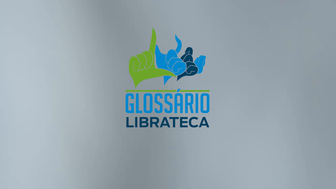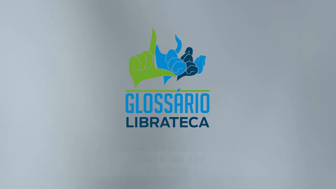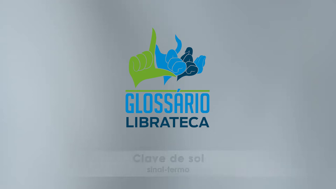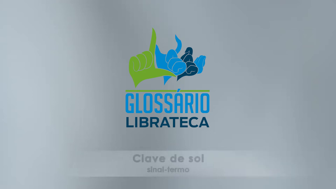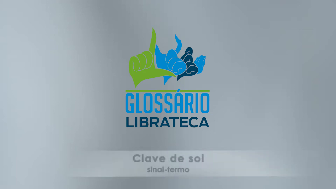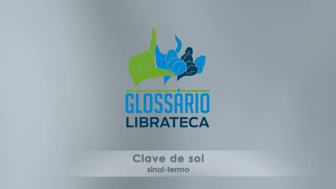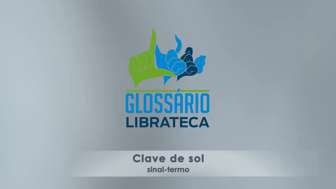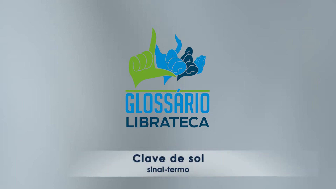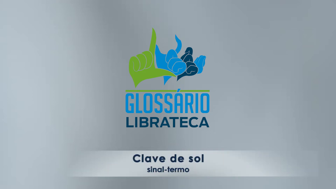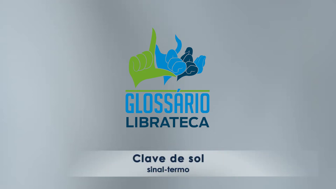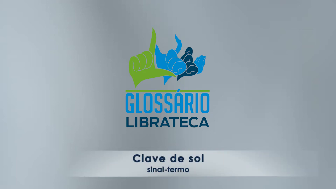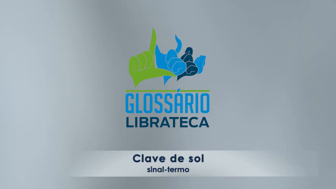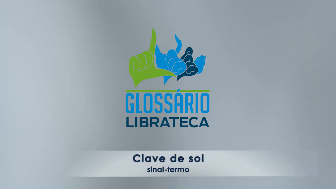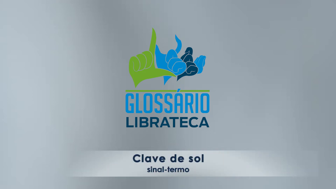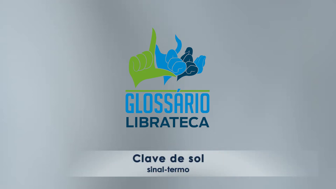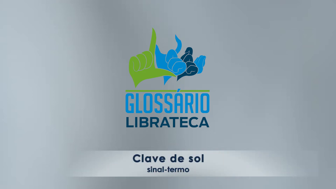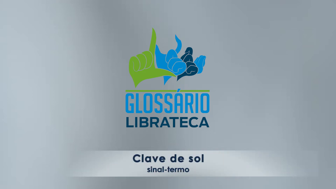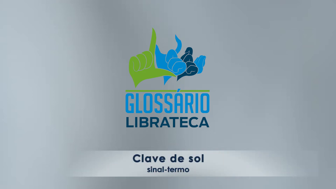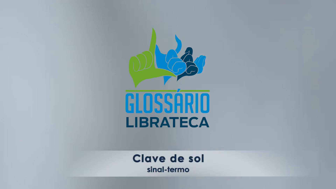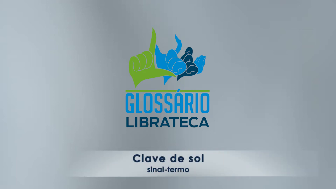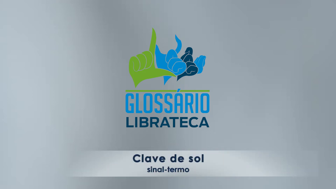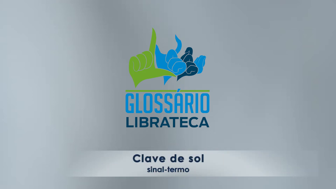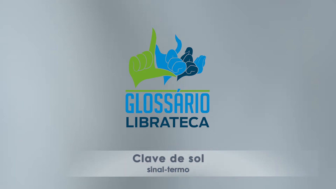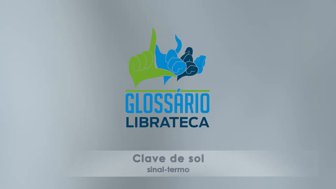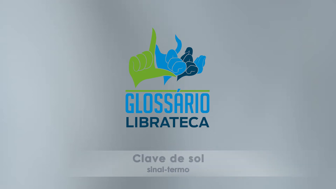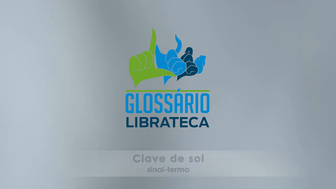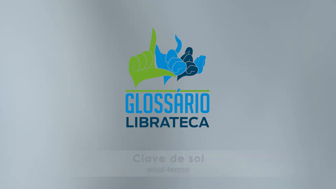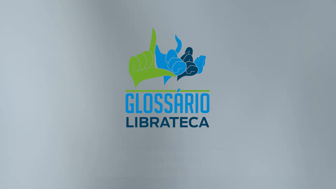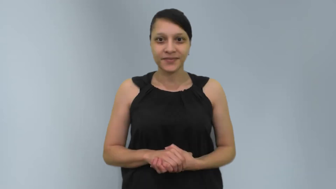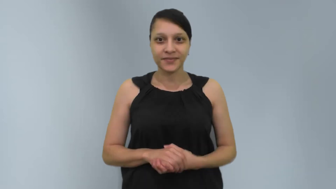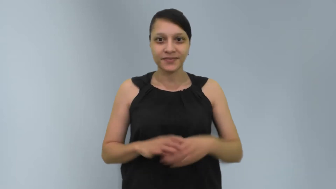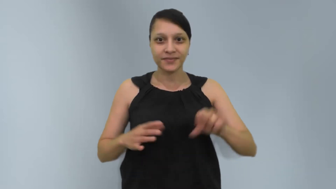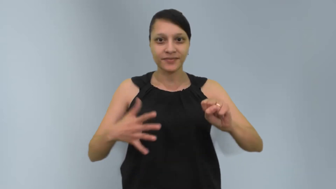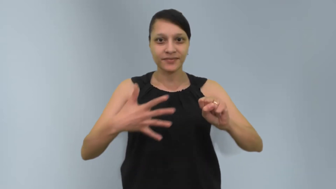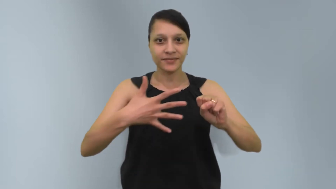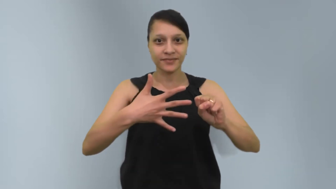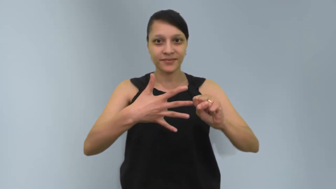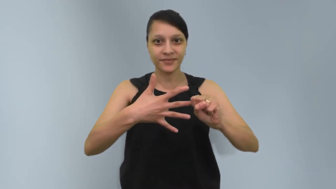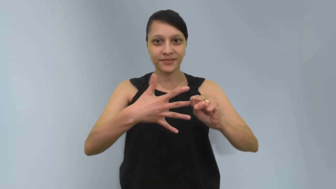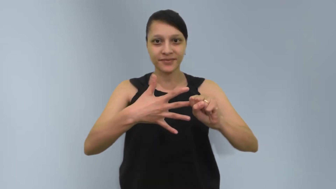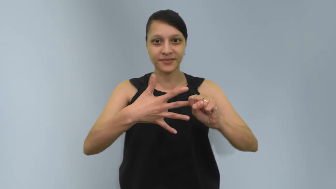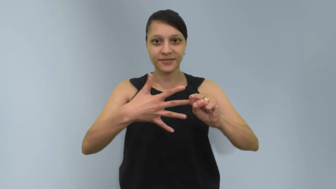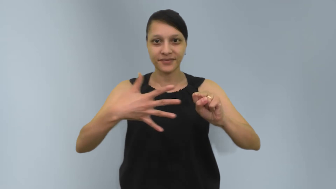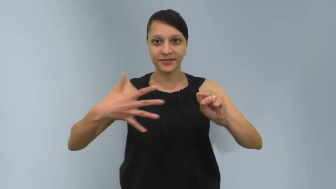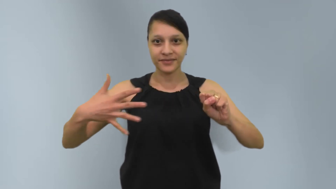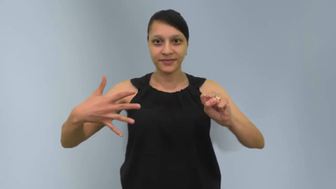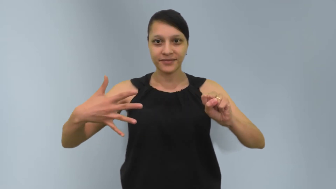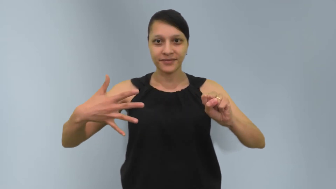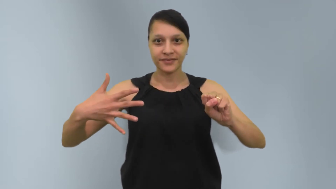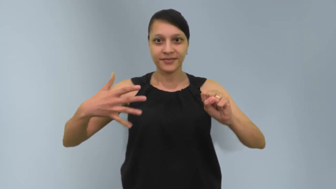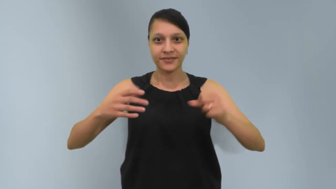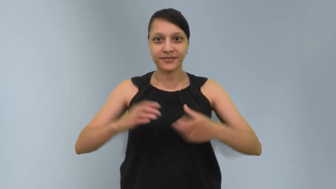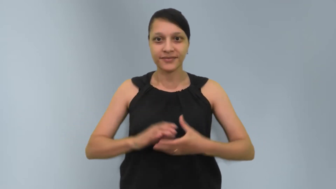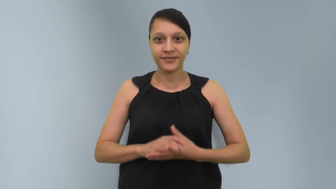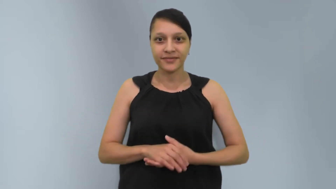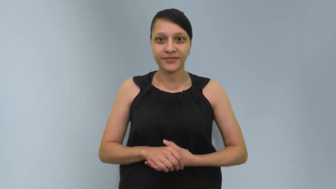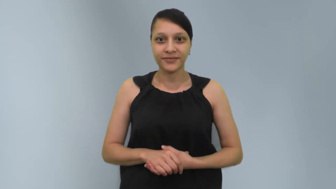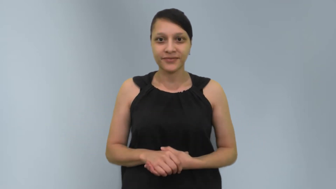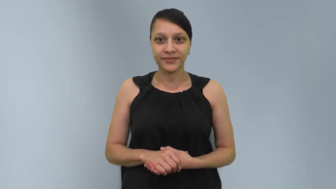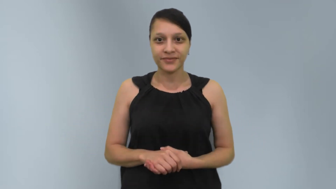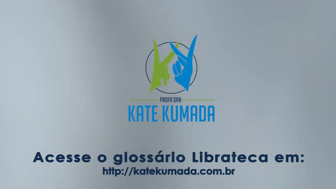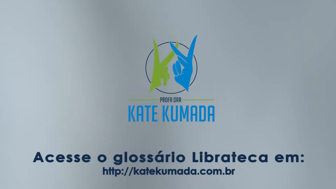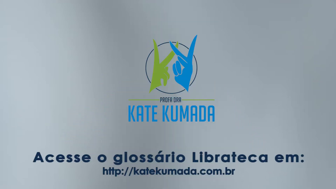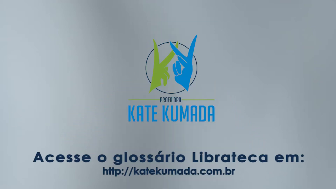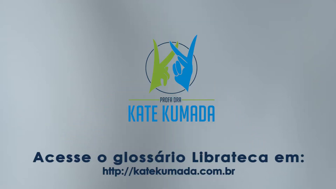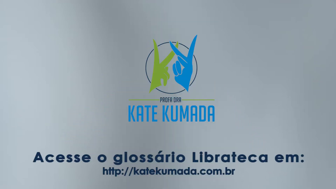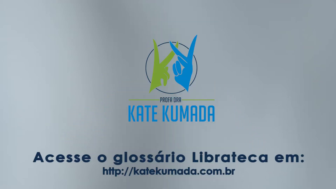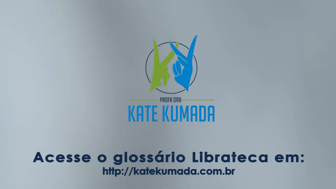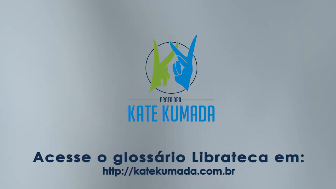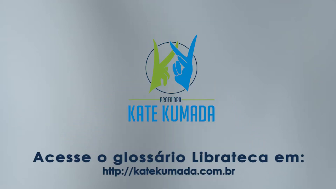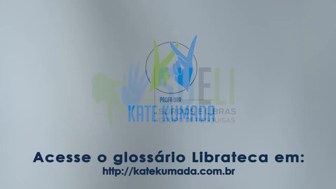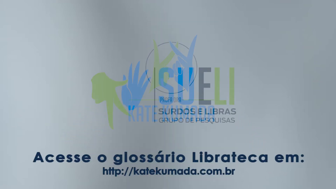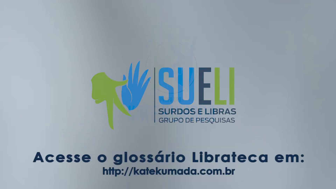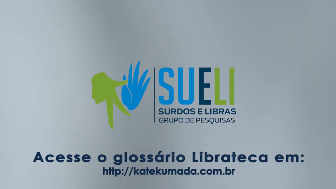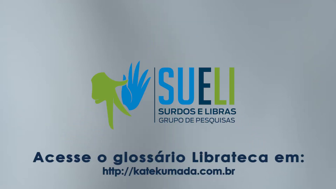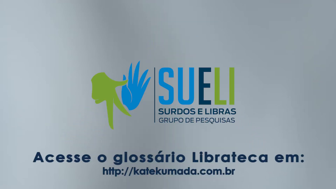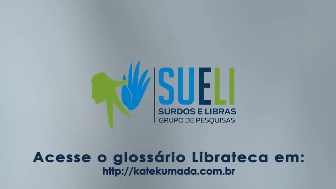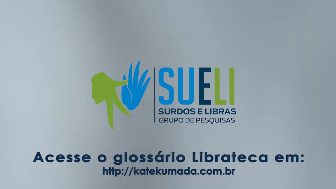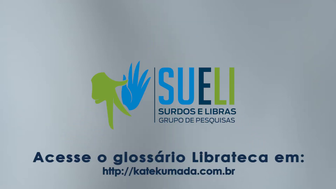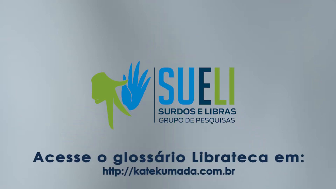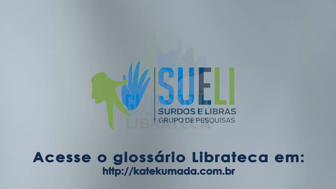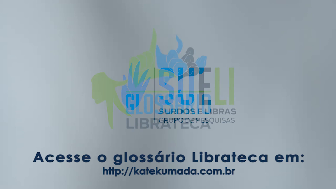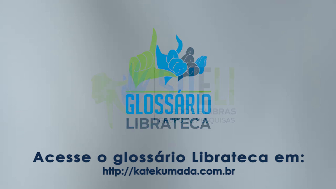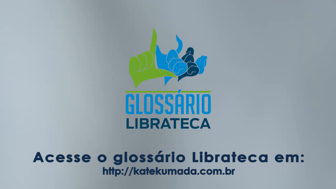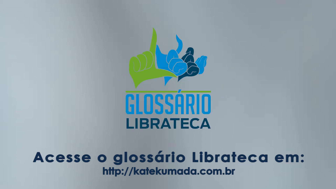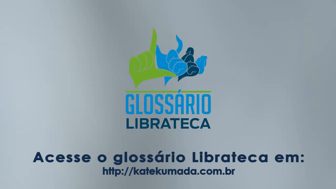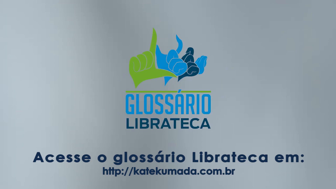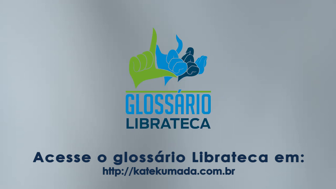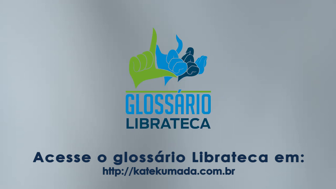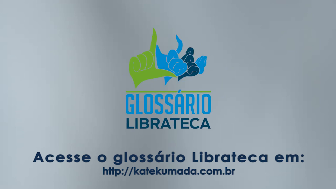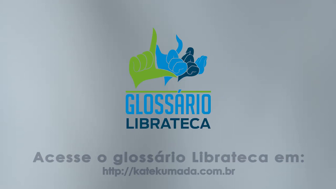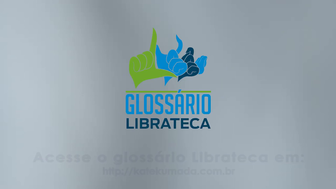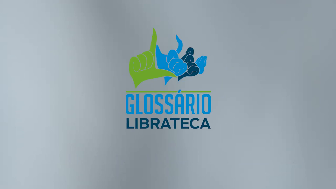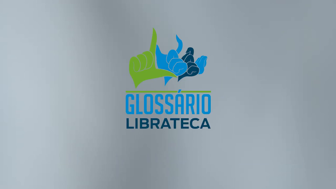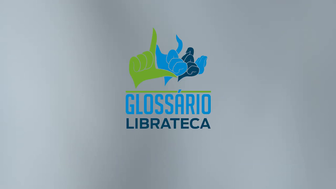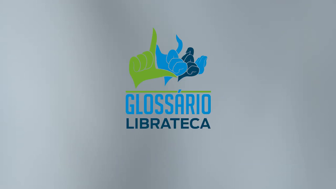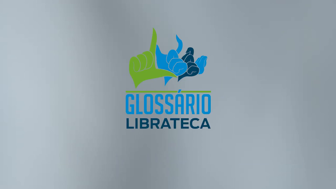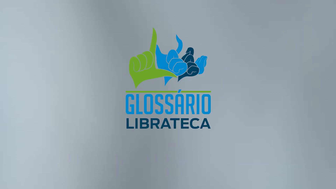Clave de sol